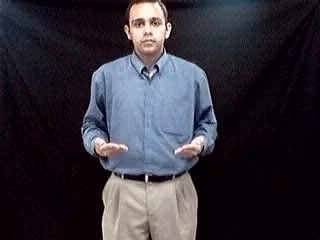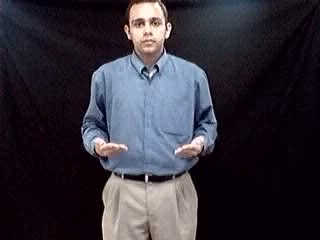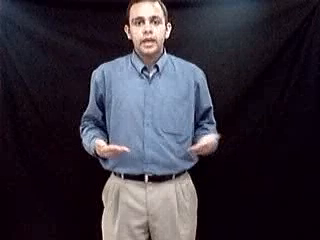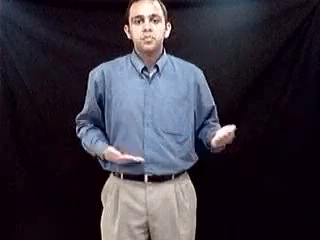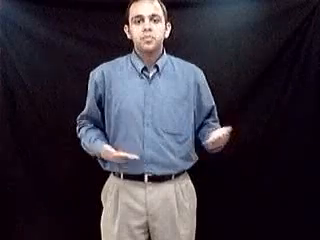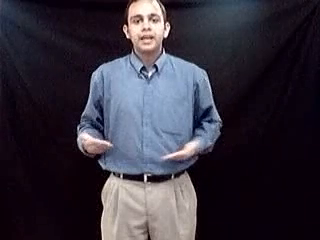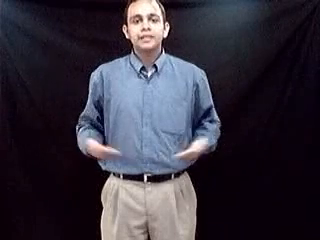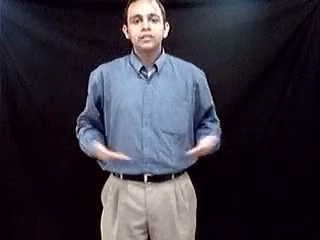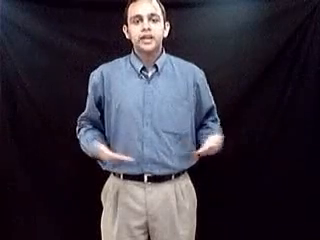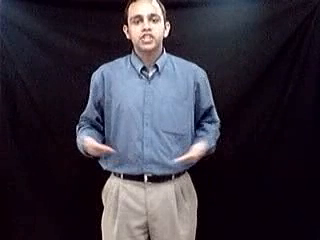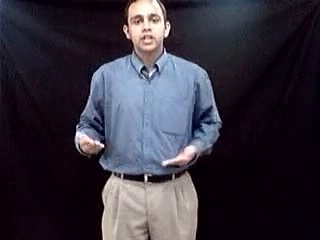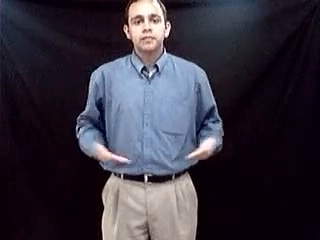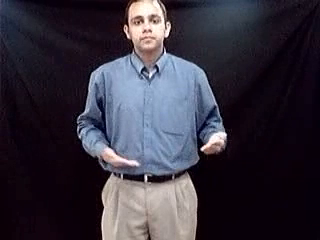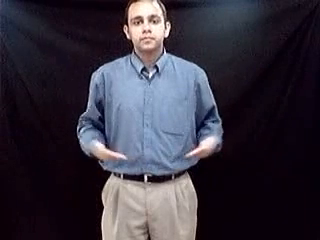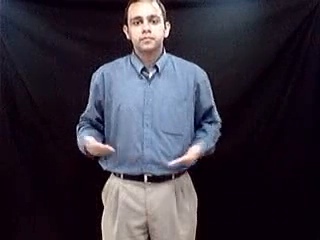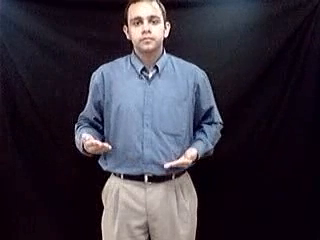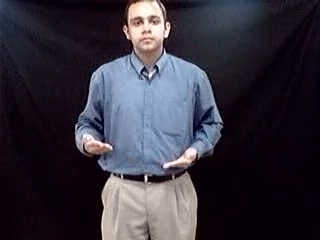empregadadomestica